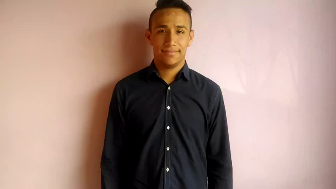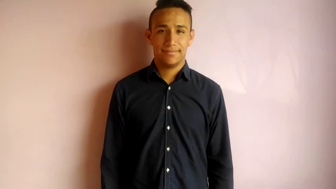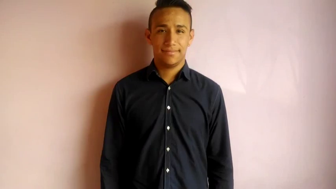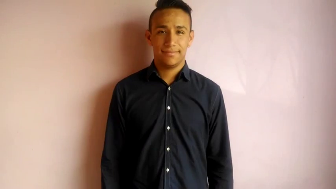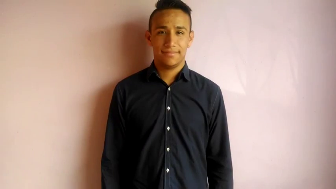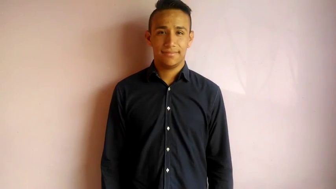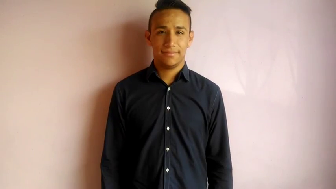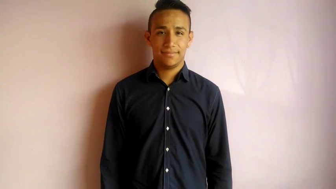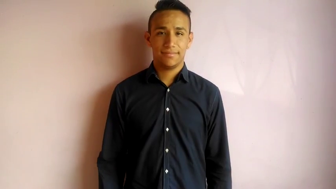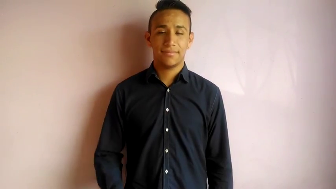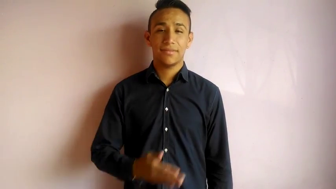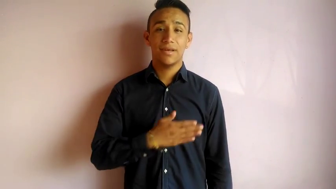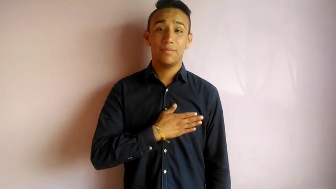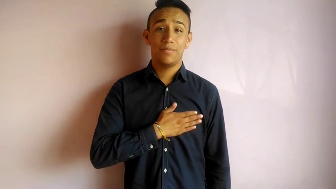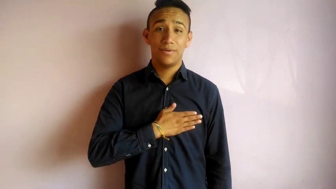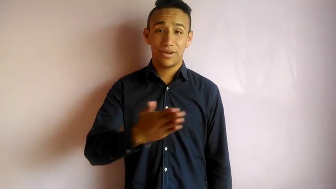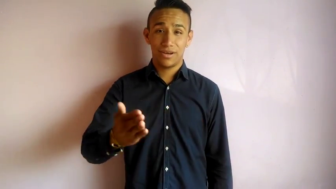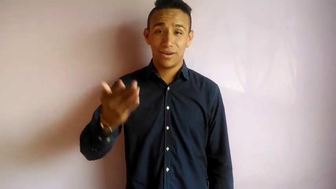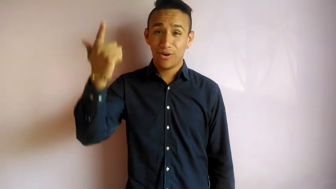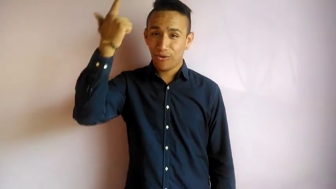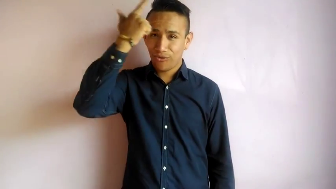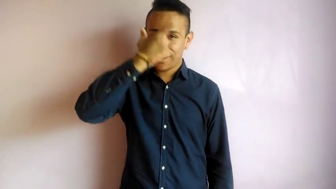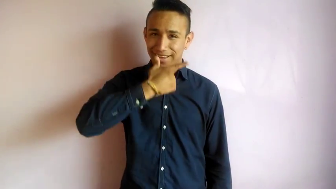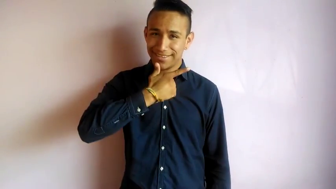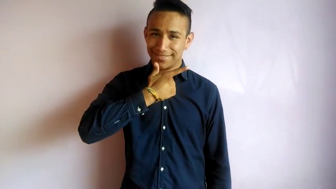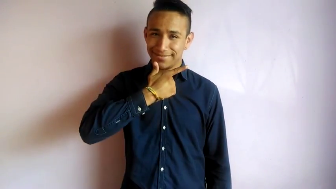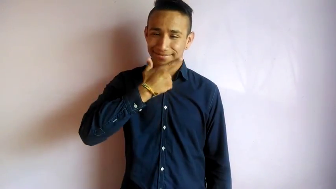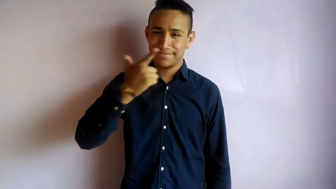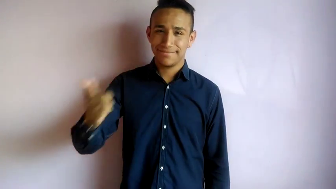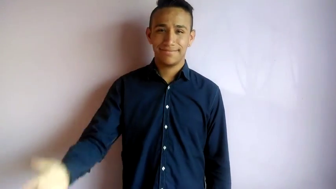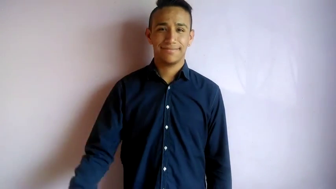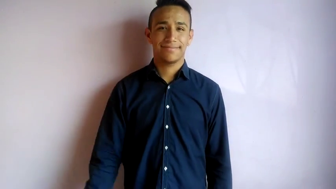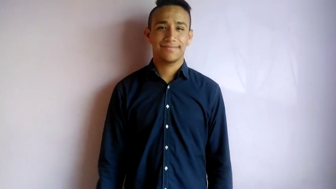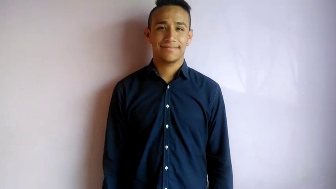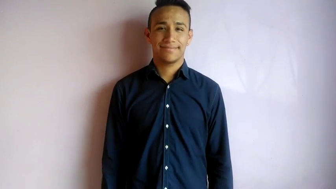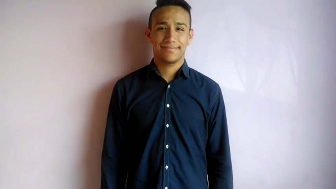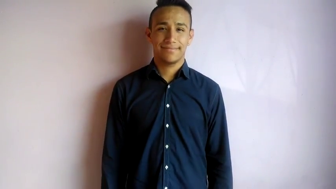buenas noches